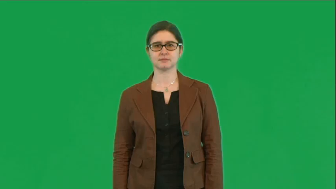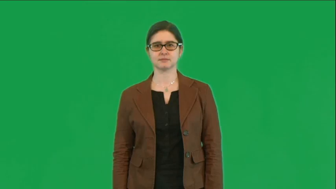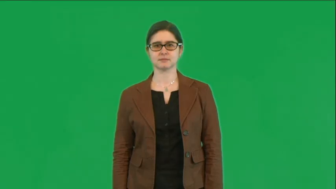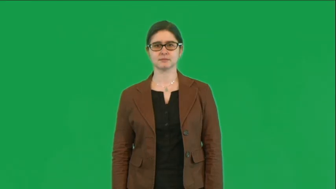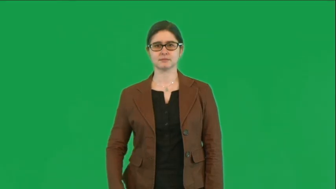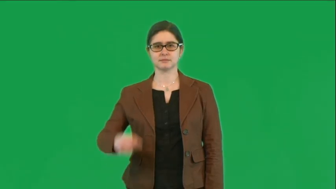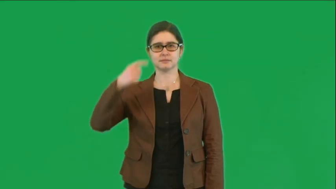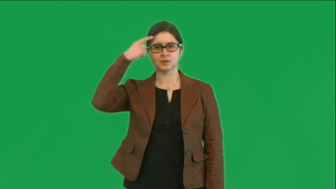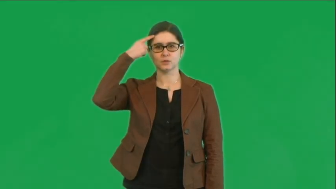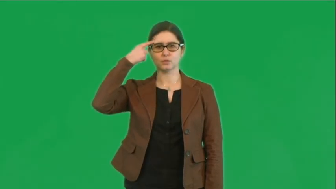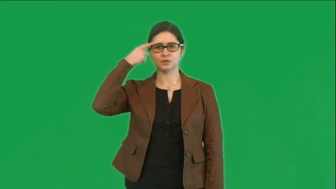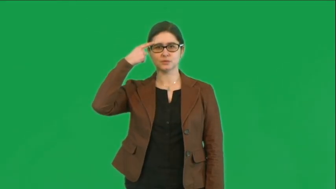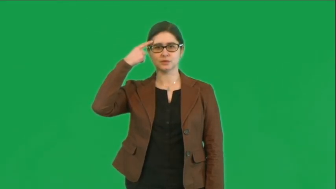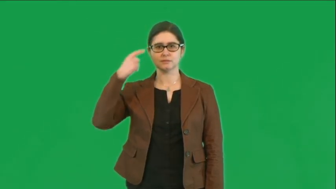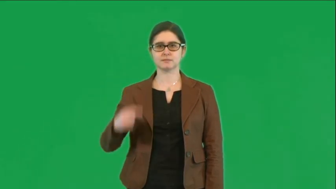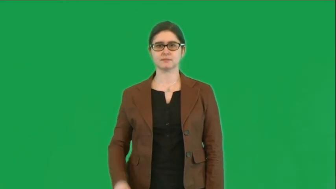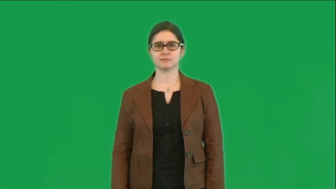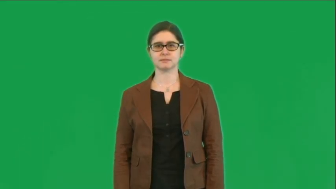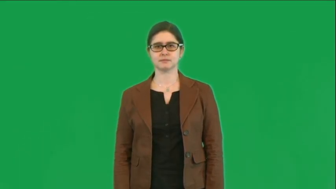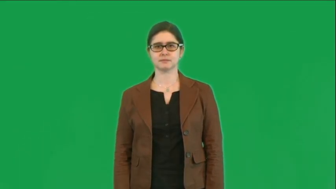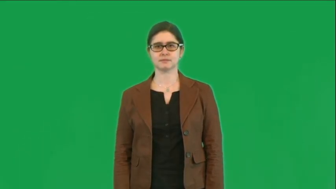umysł